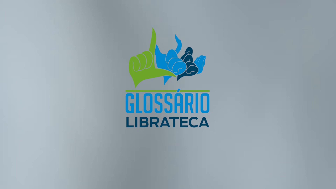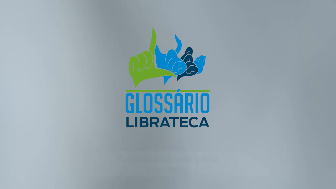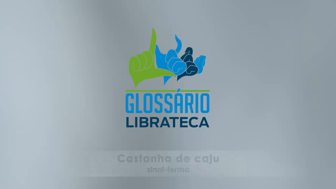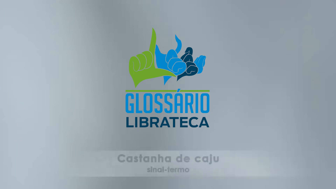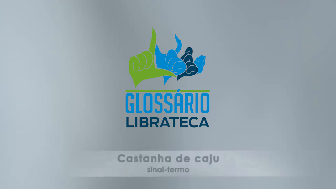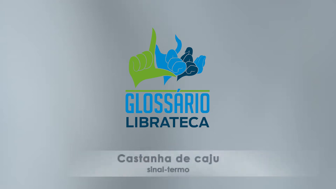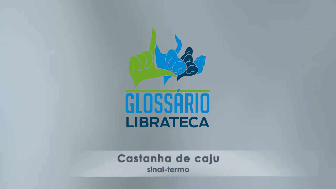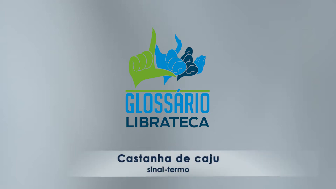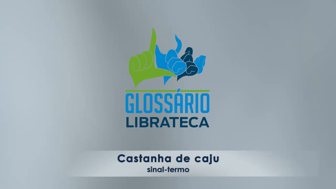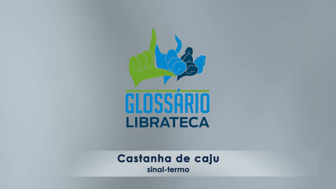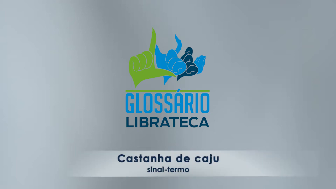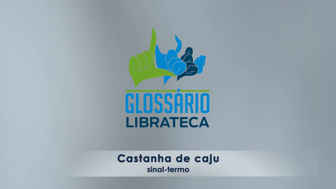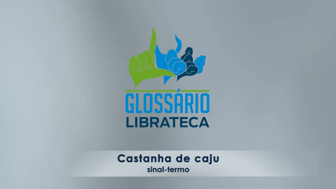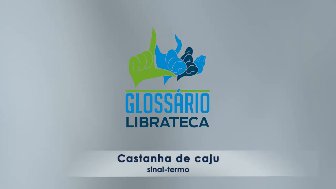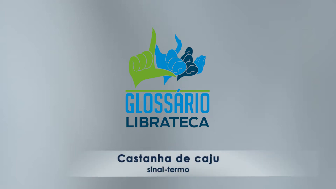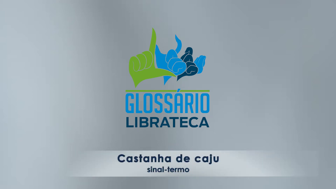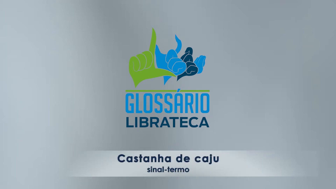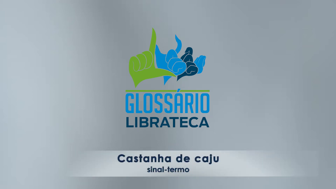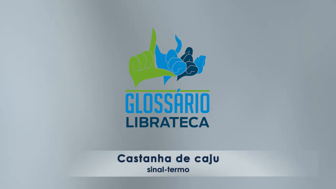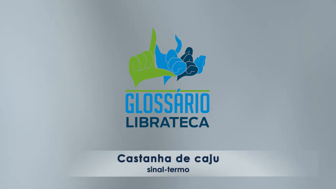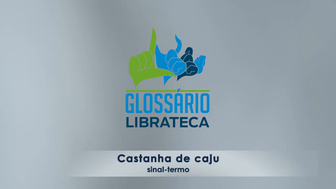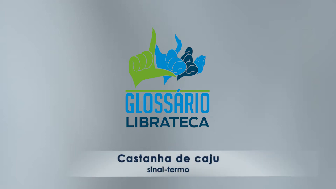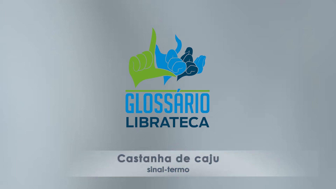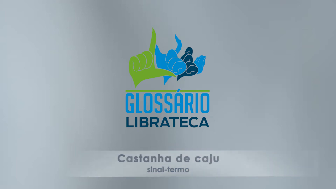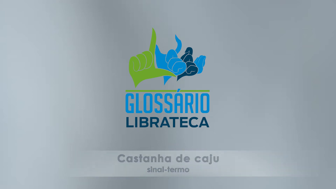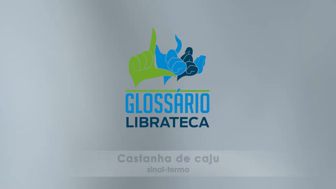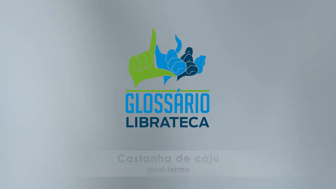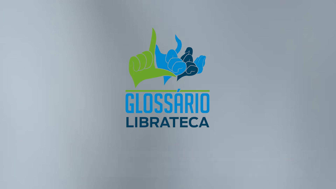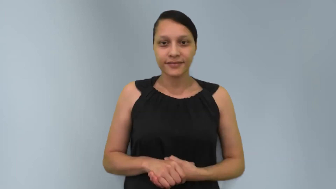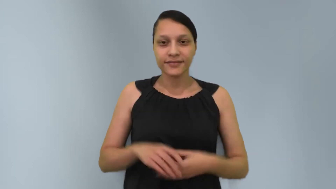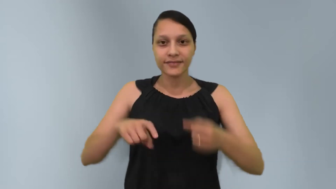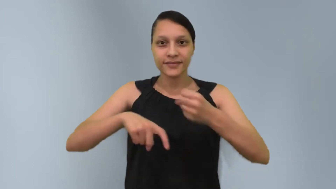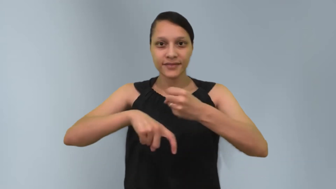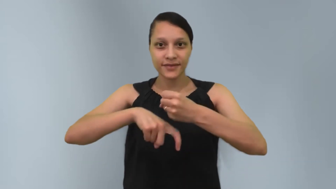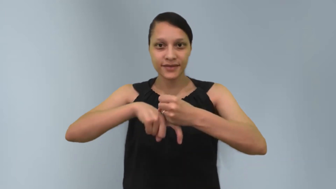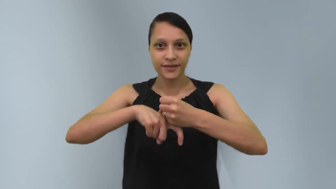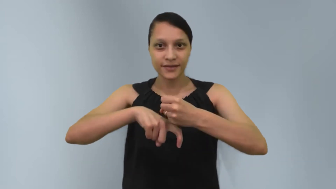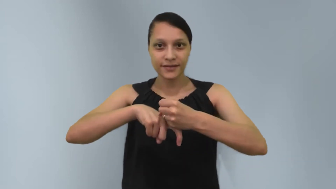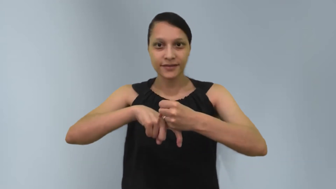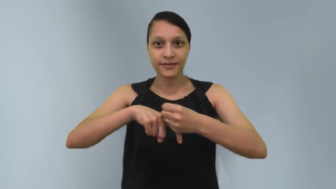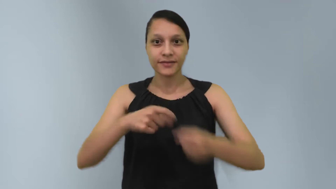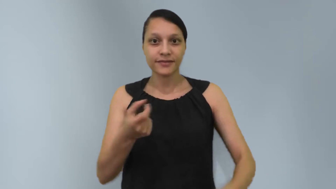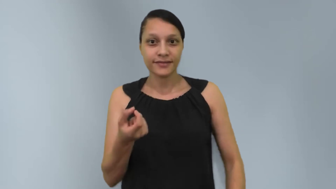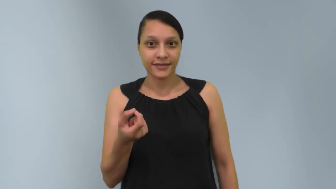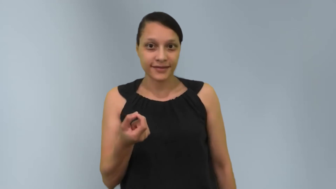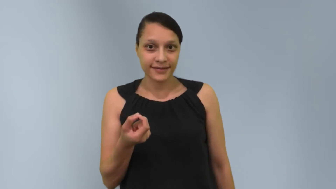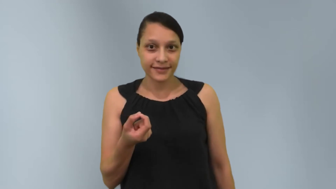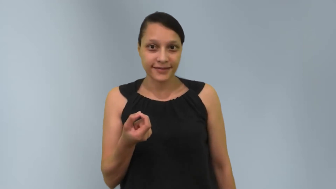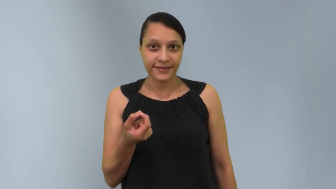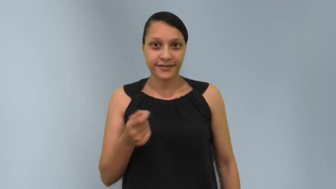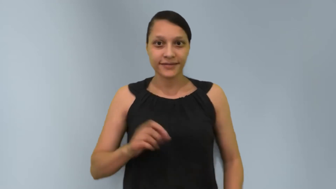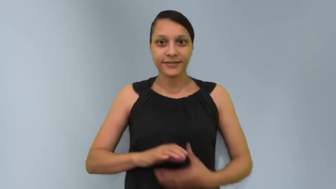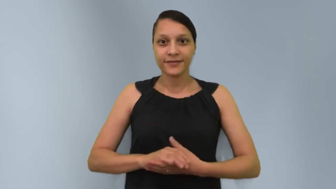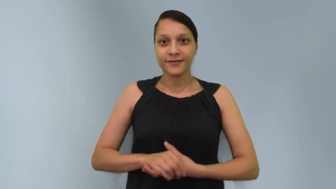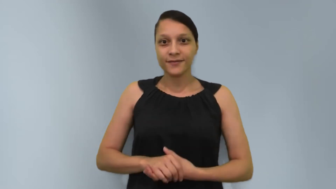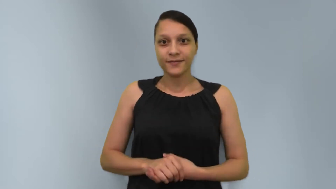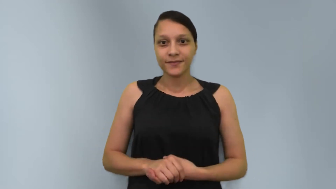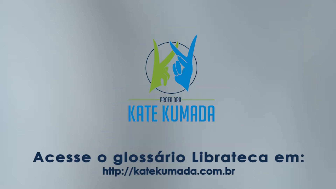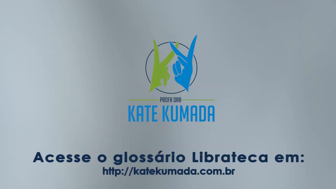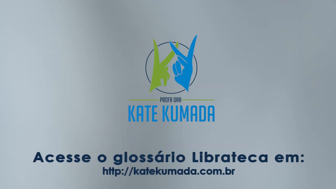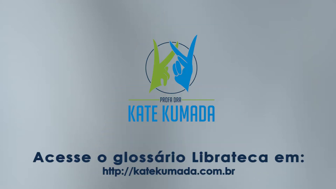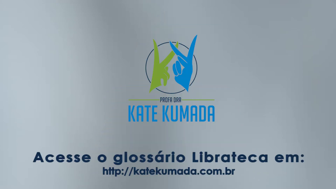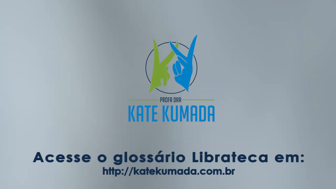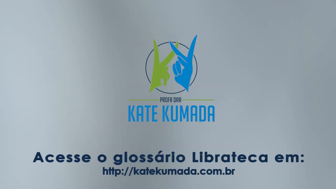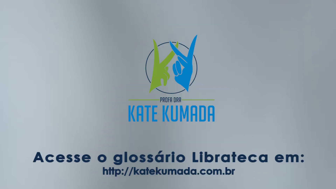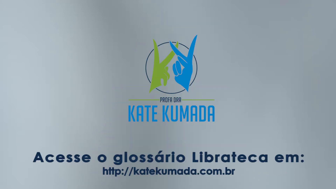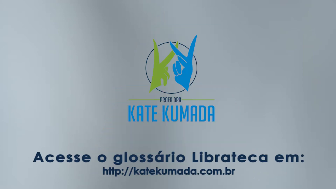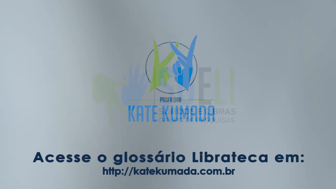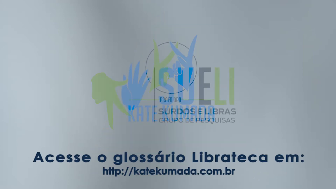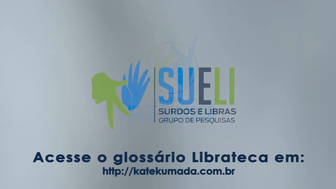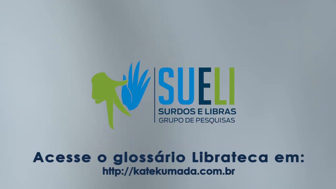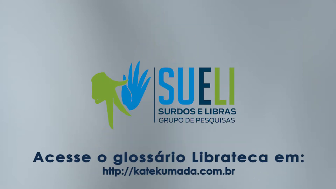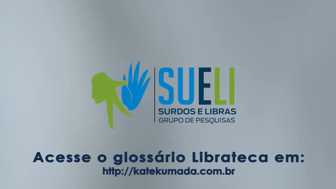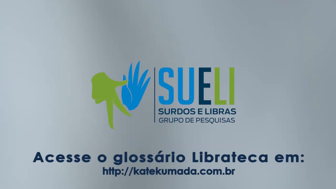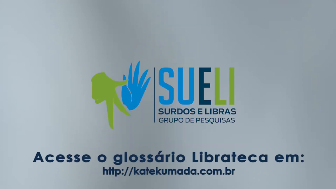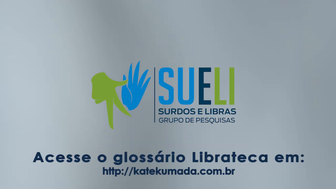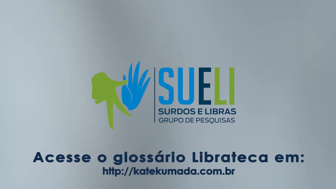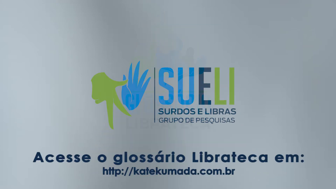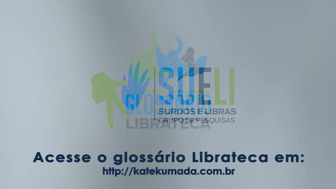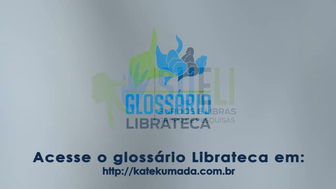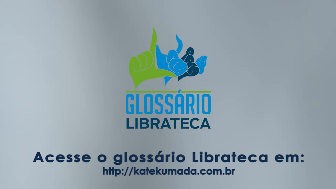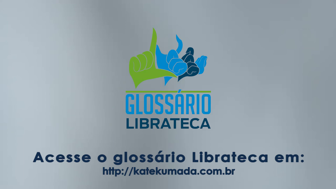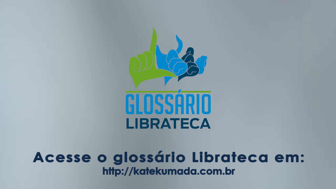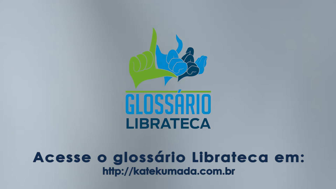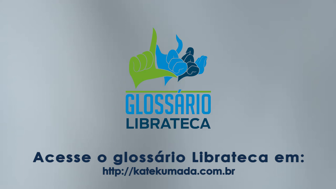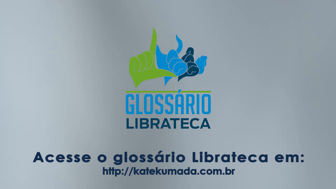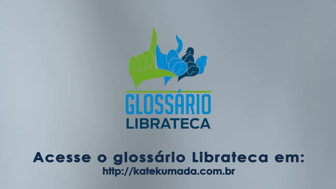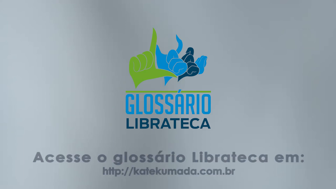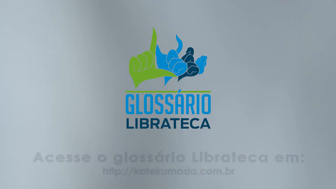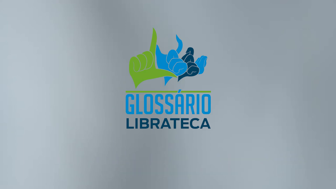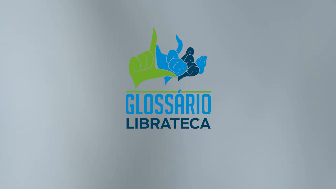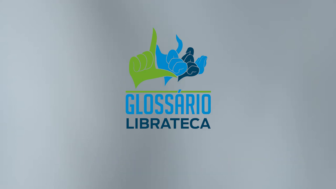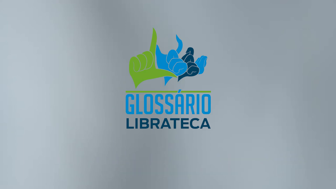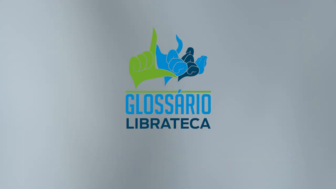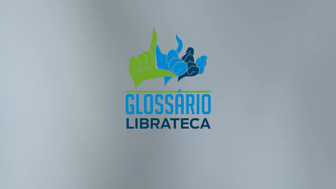Castanha de caju